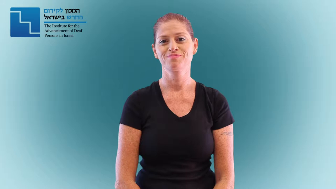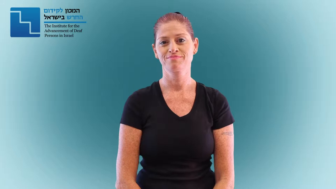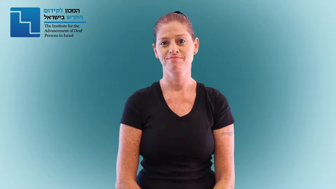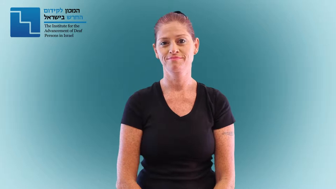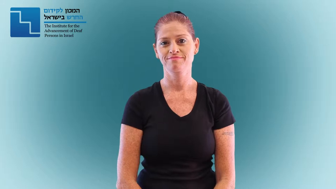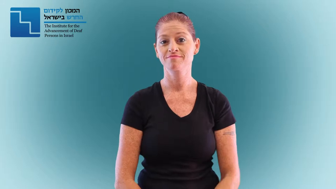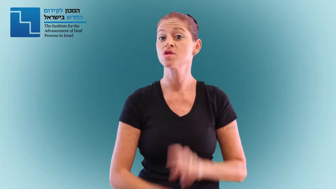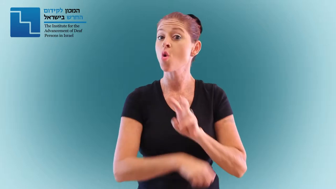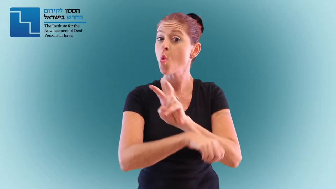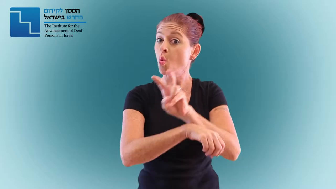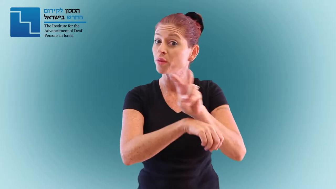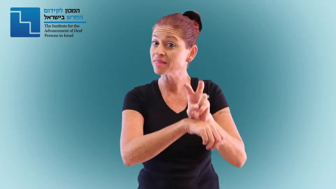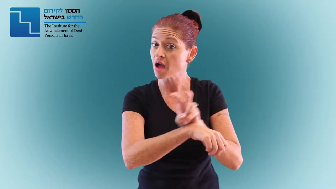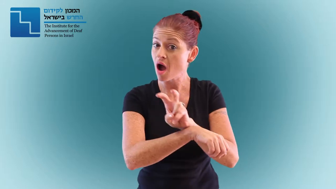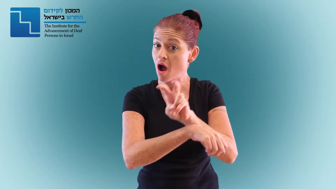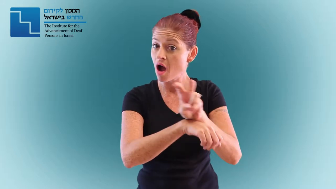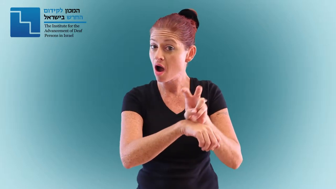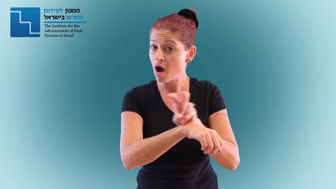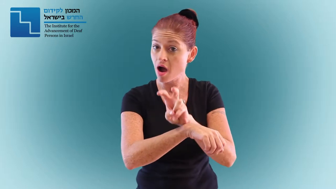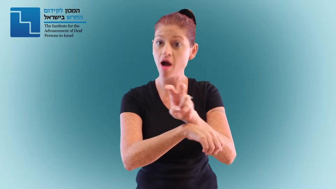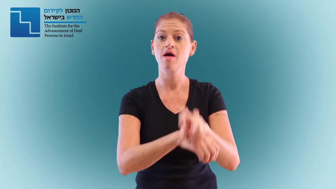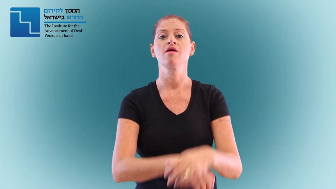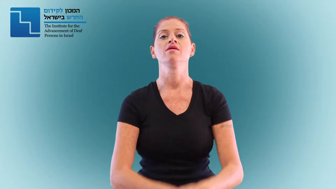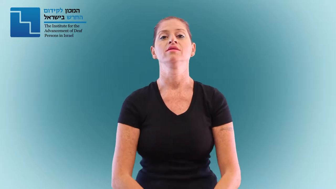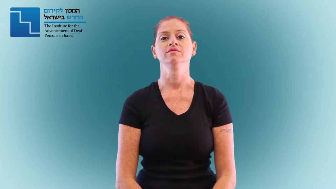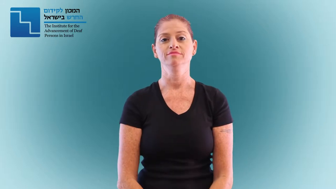עונה